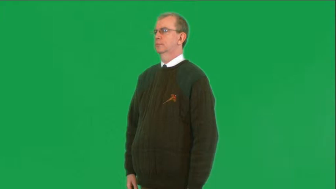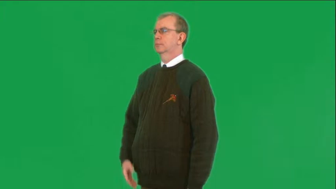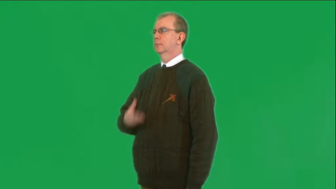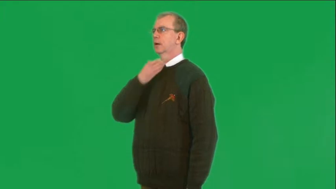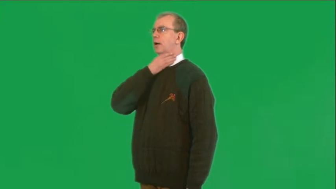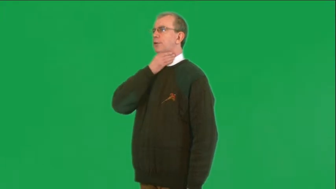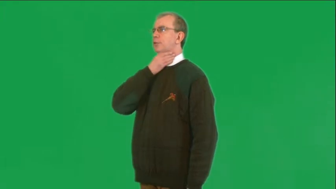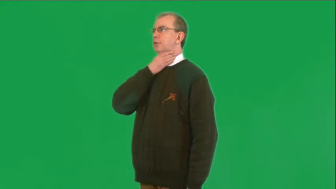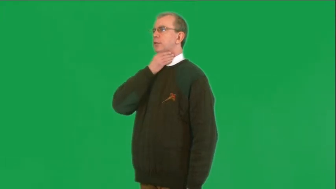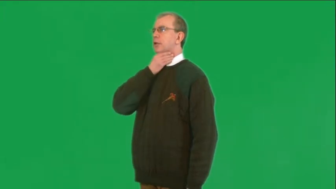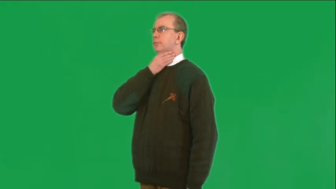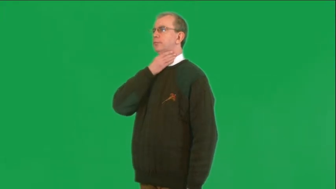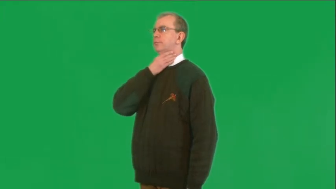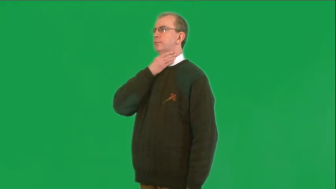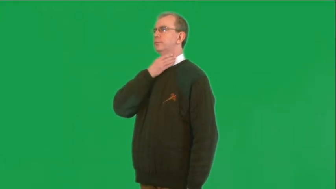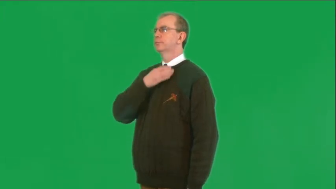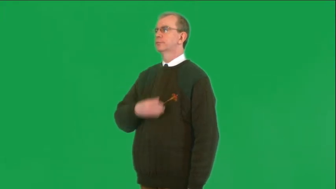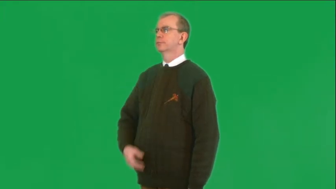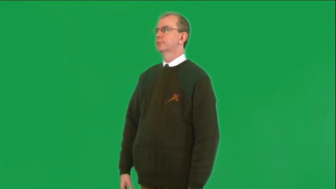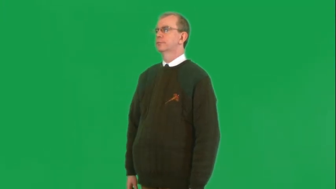angina